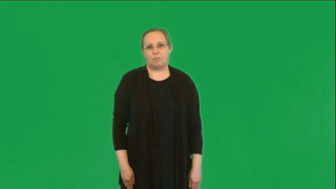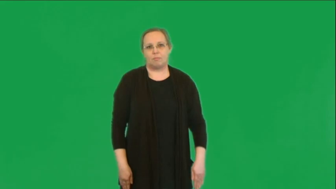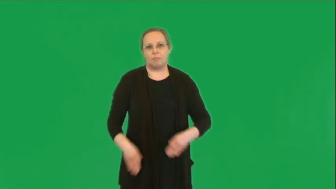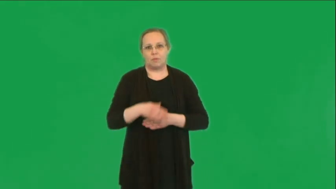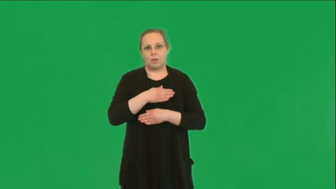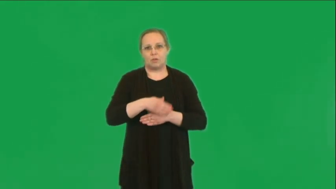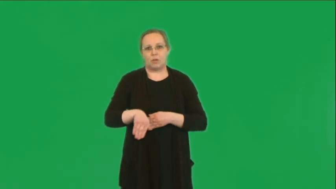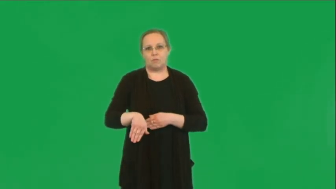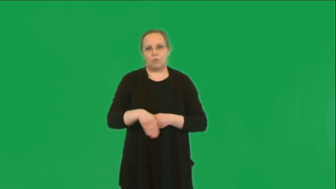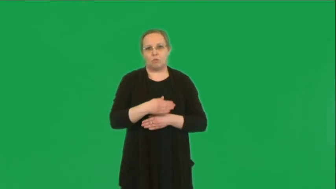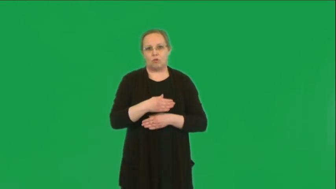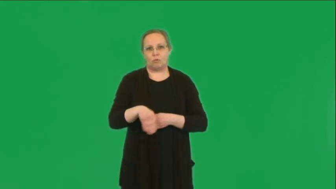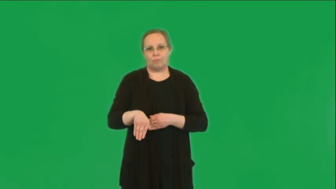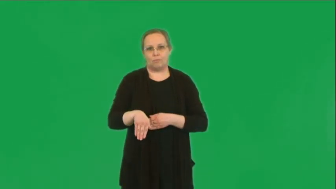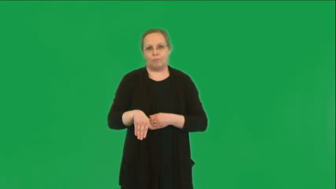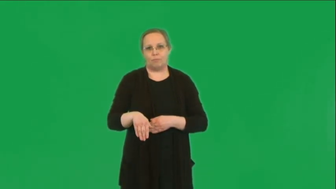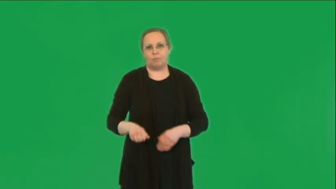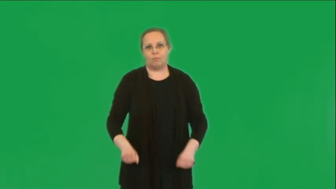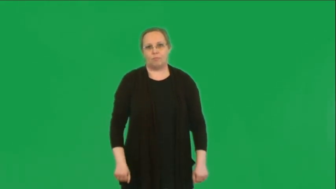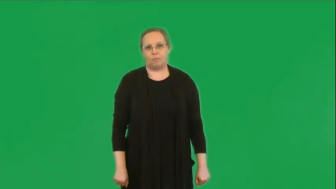zewnątrz